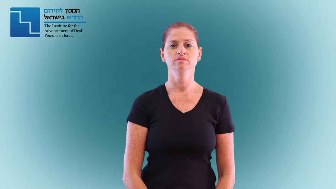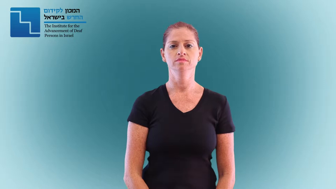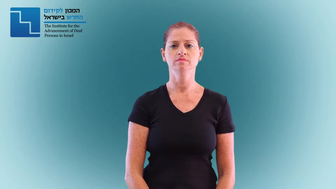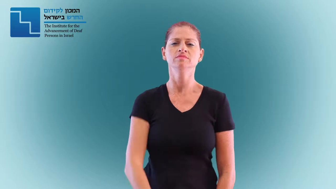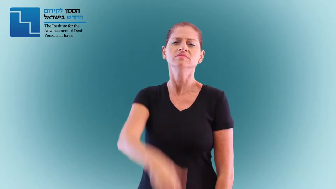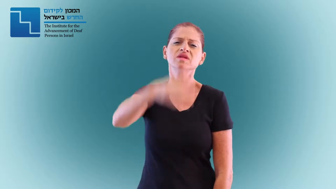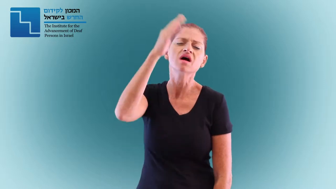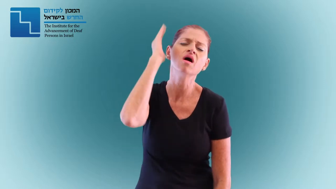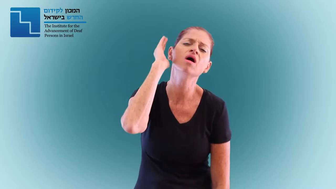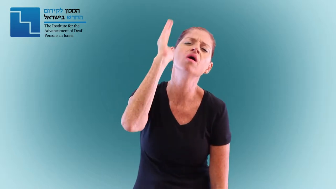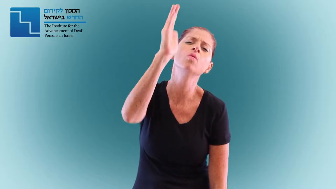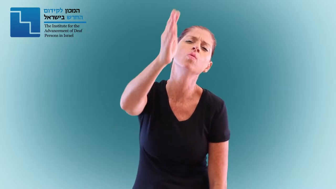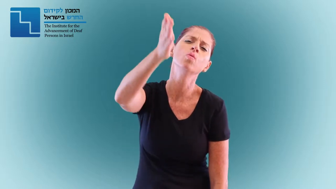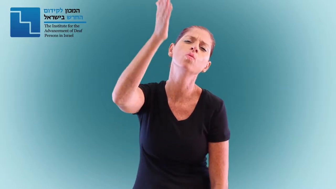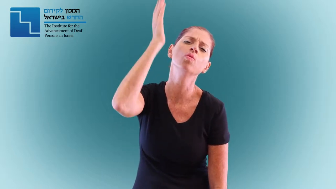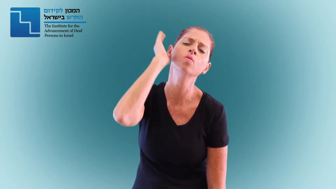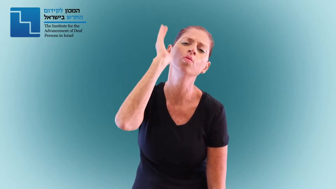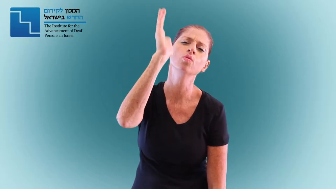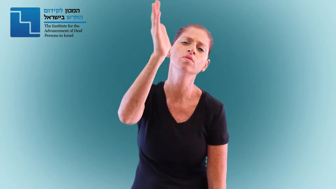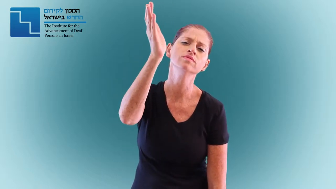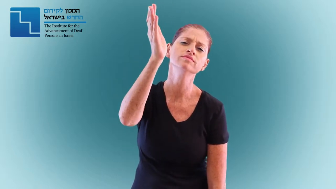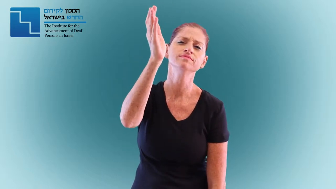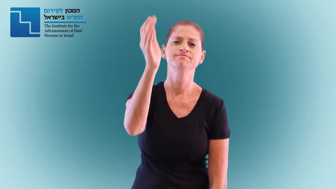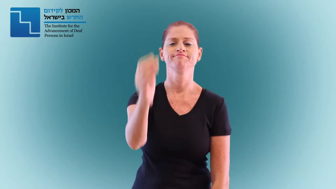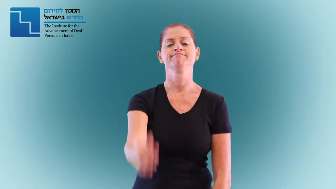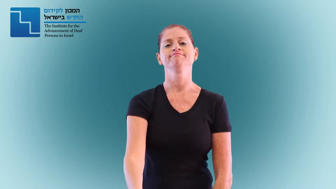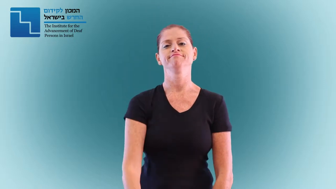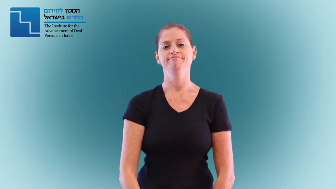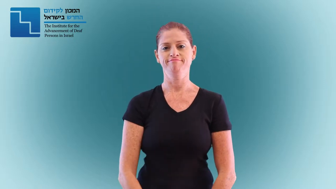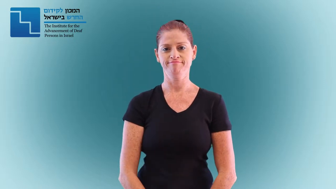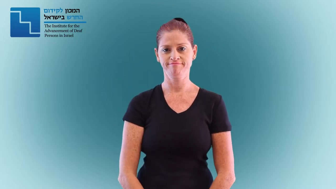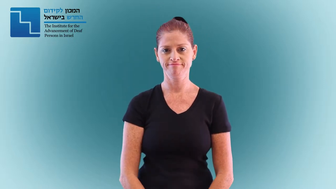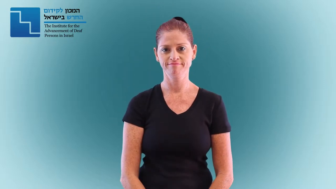רחוק מאוד